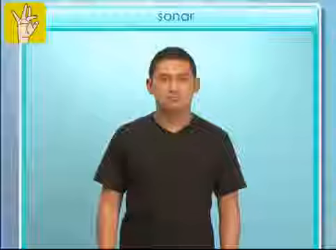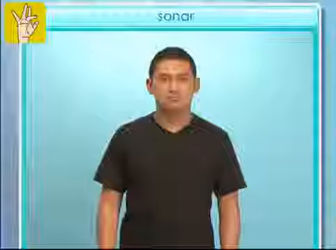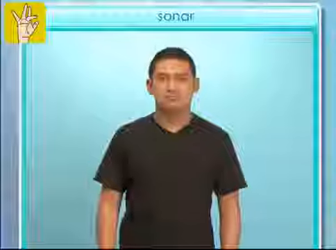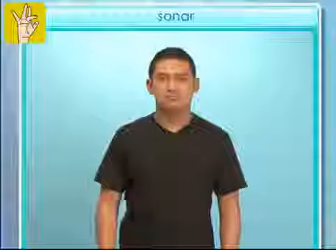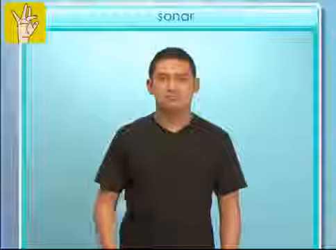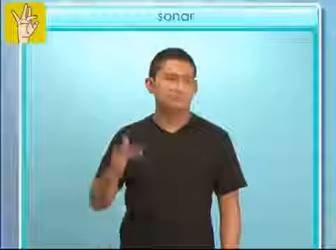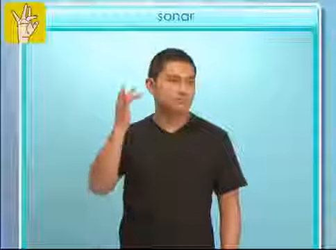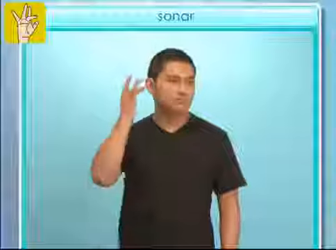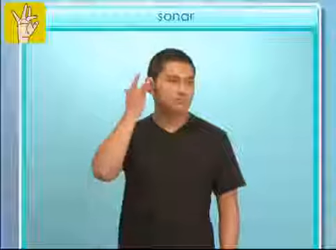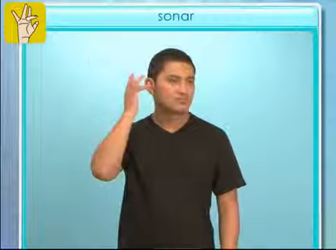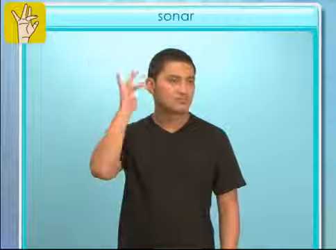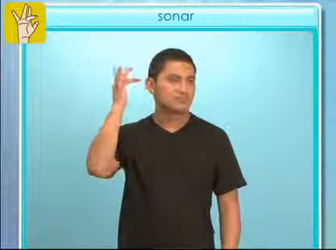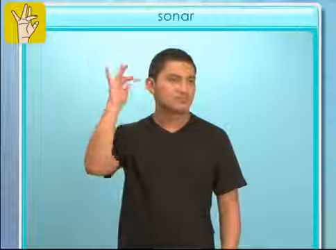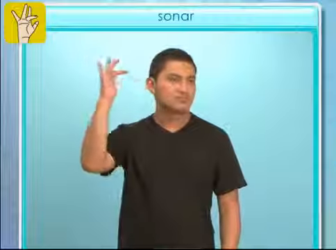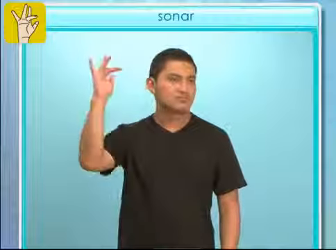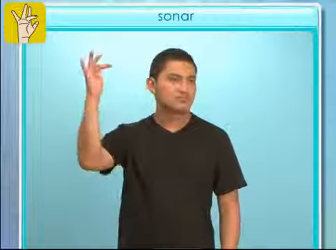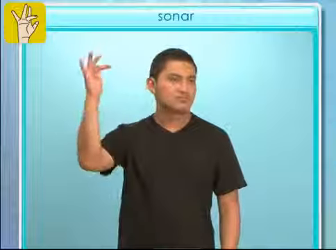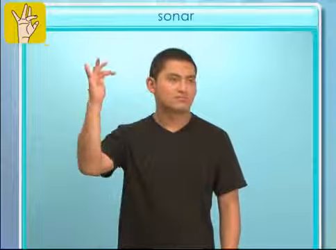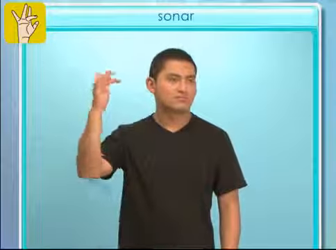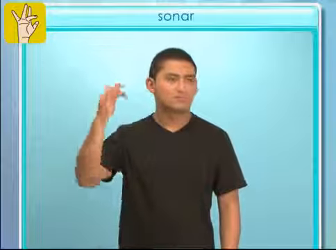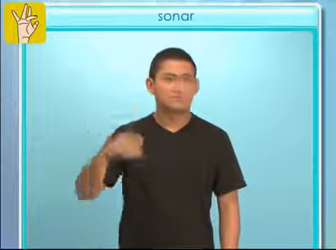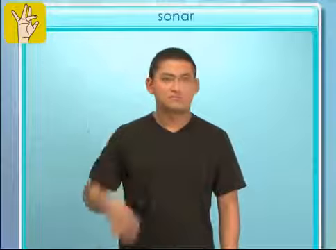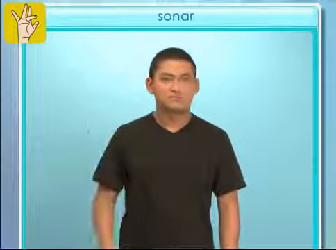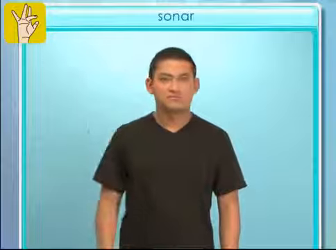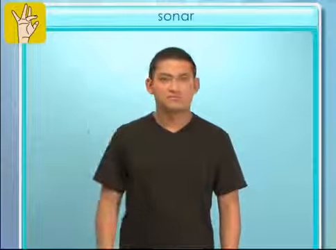SONAR